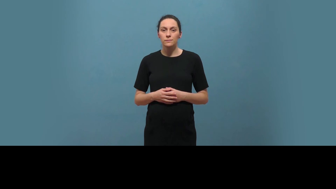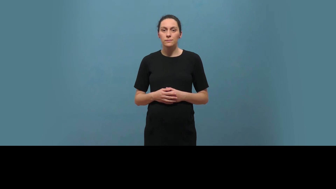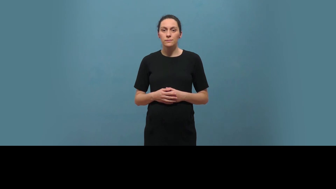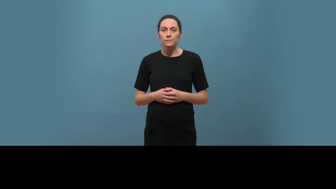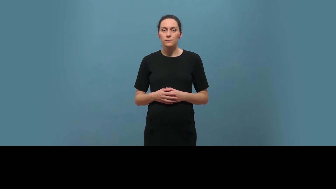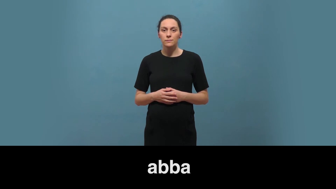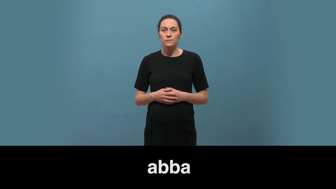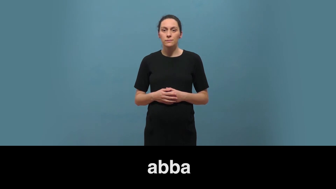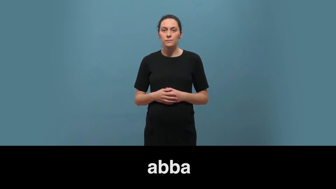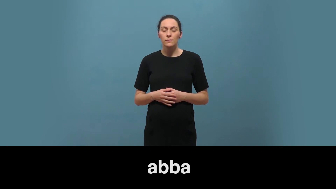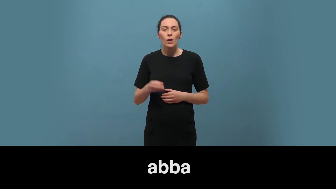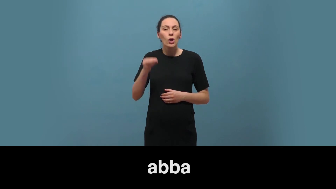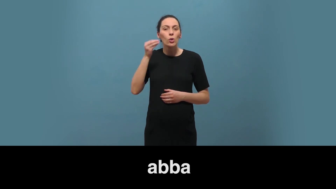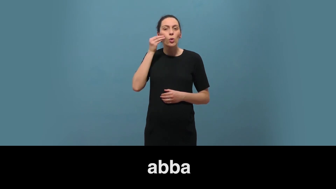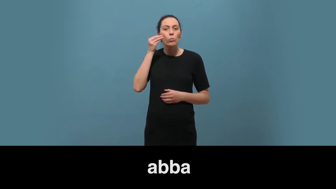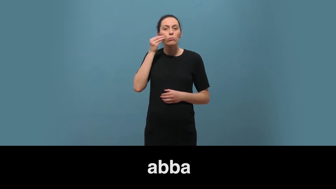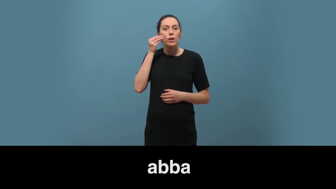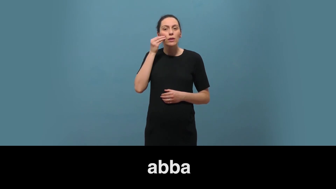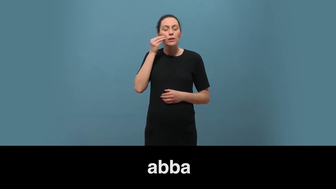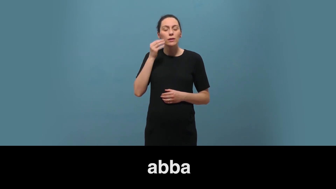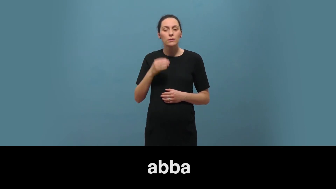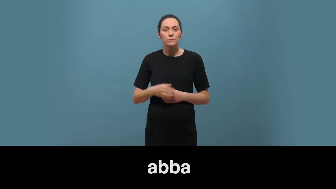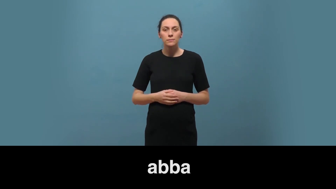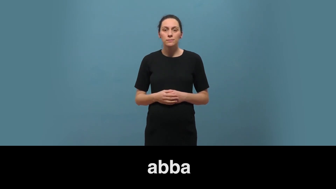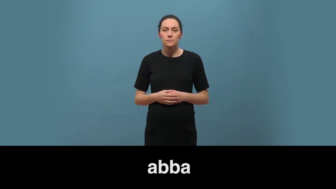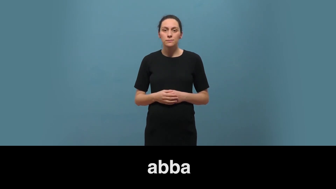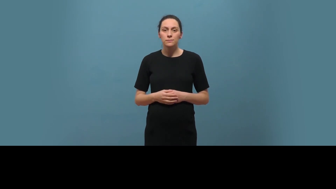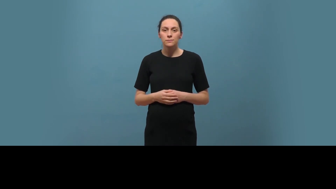ljubljeni